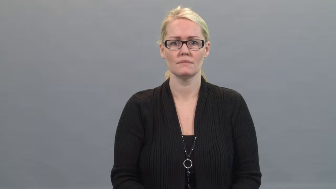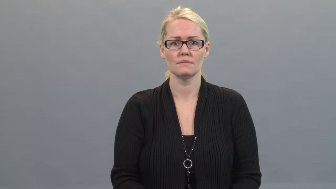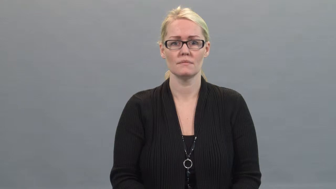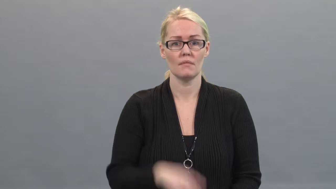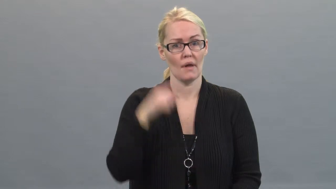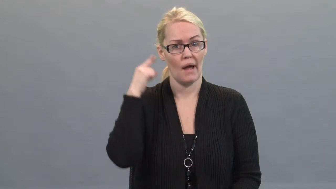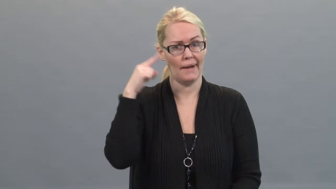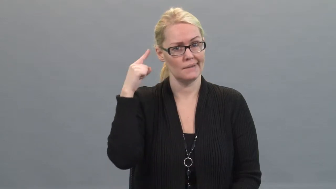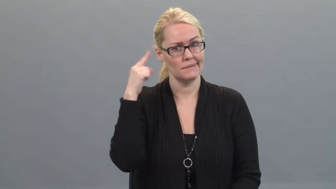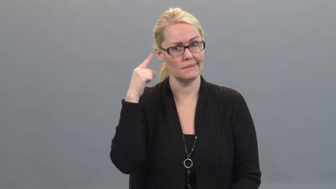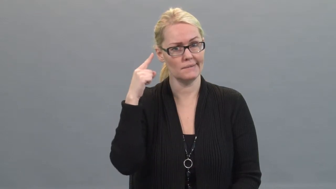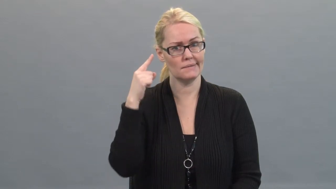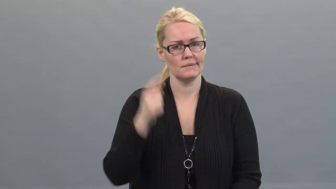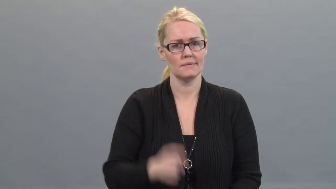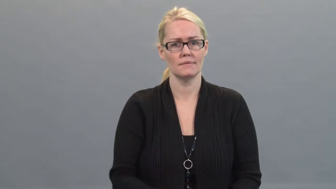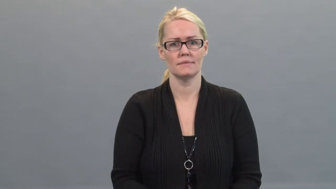Galinn